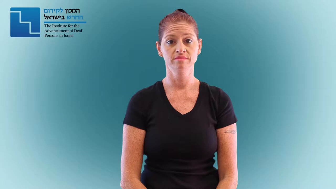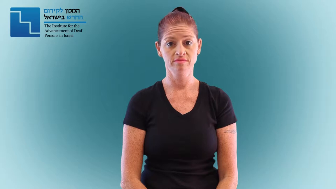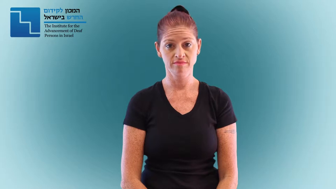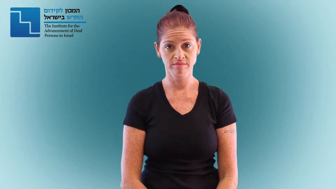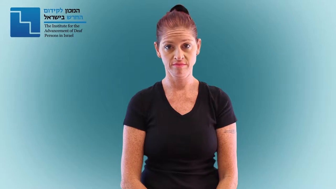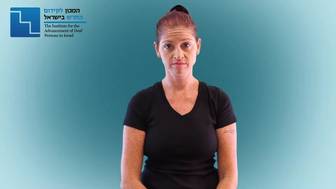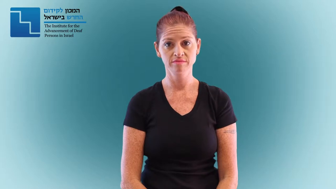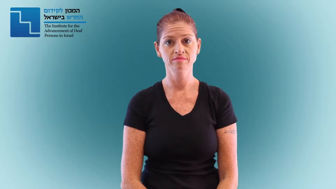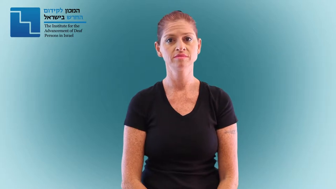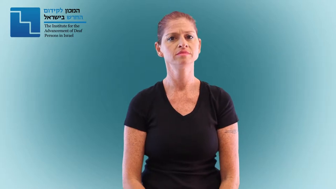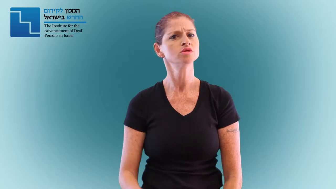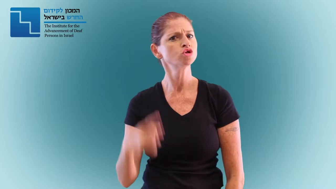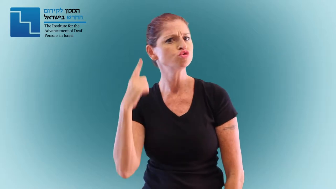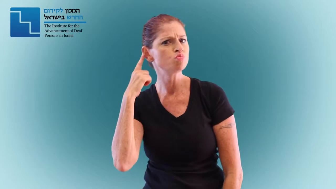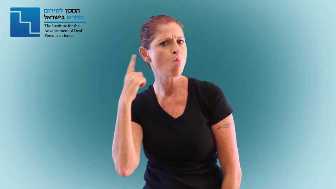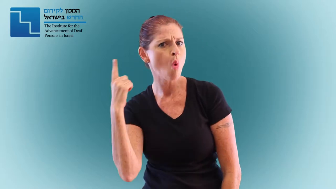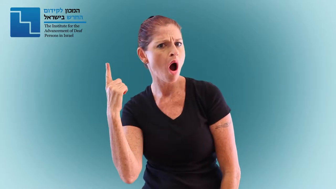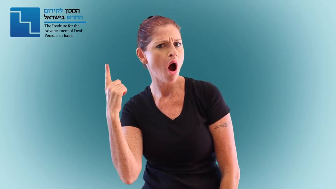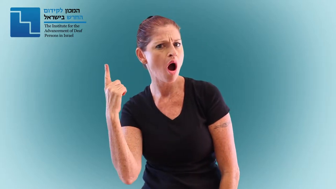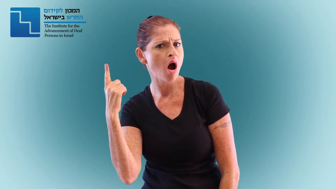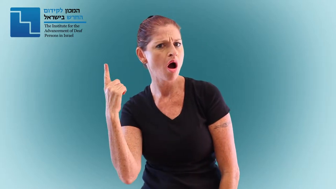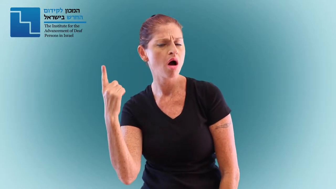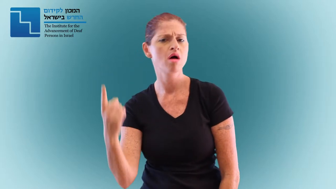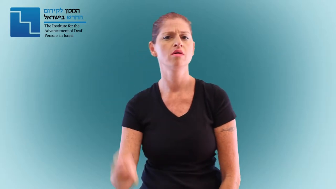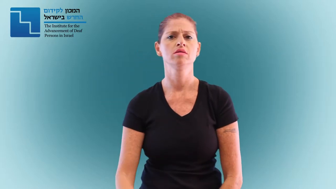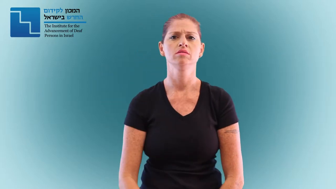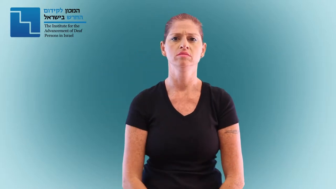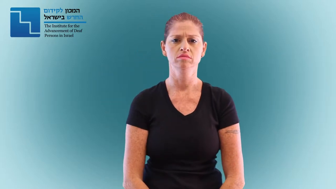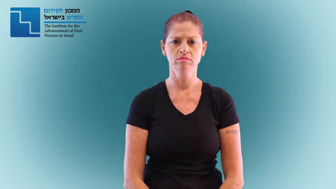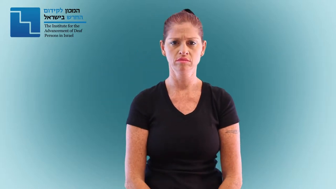לשמוע